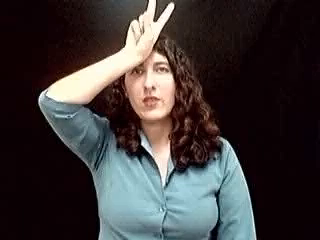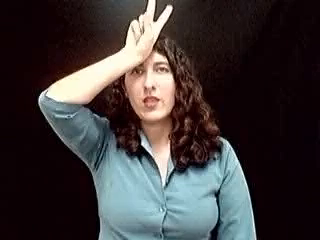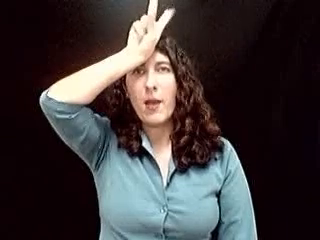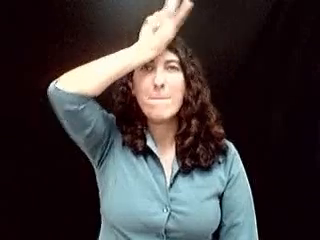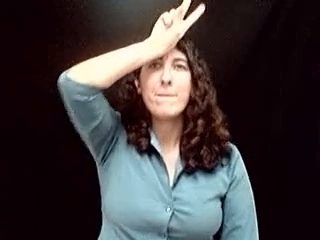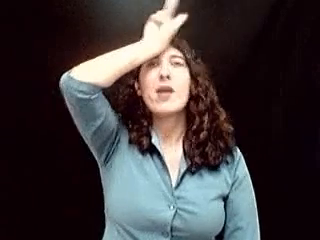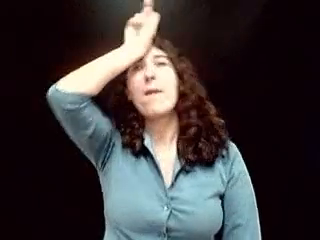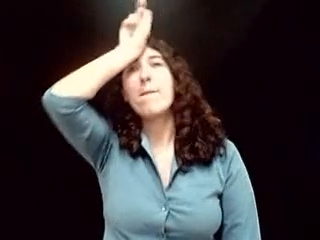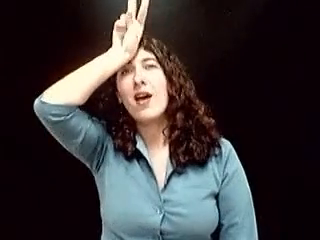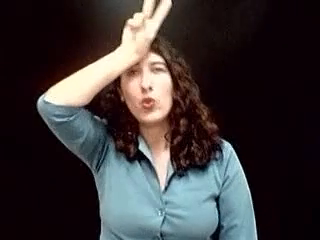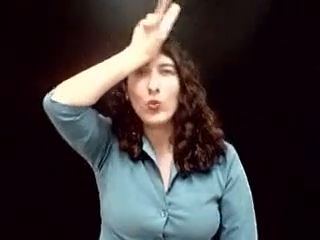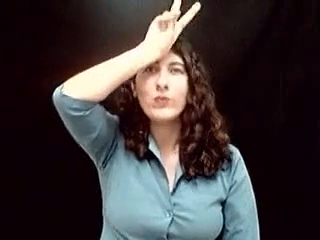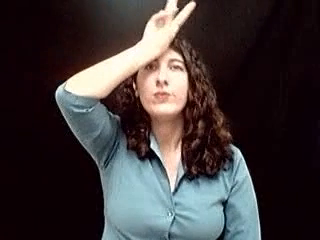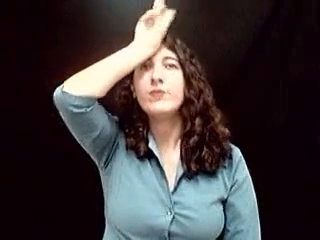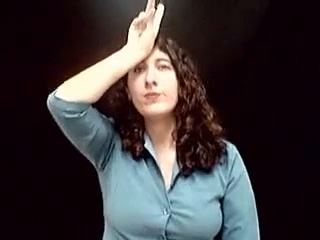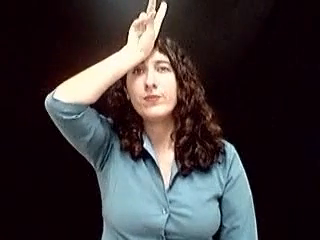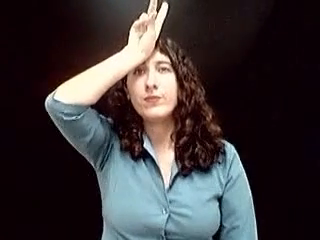bebado